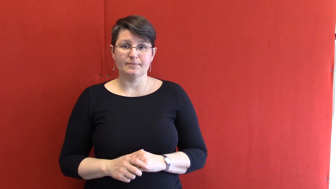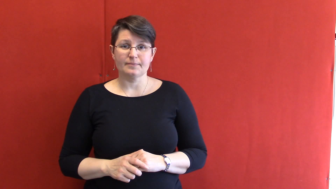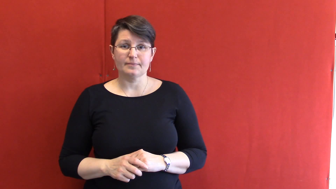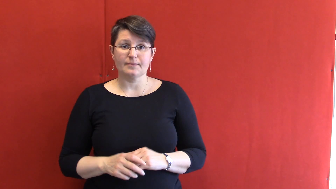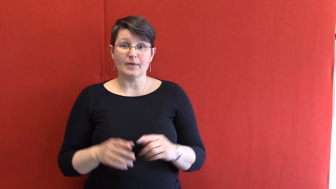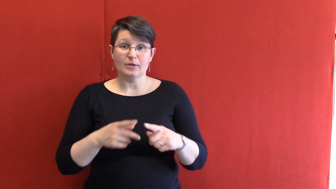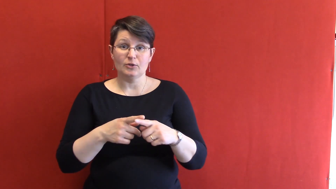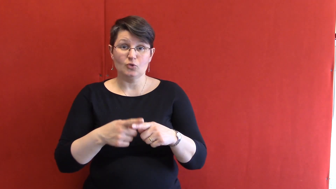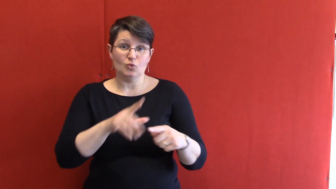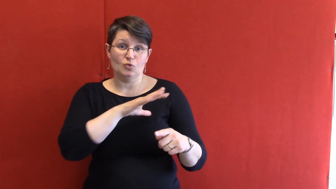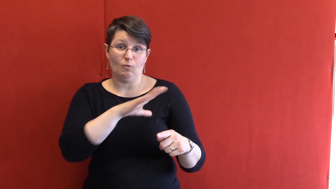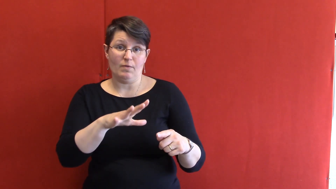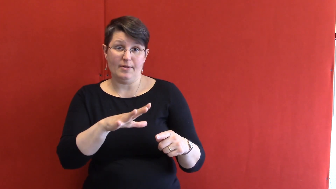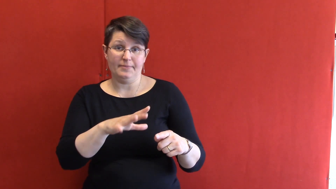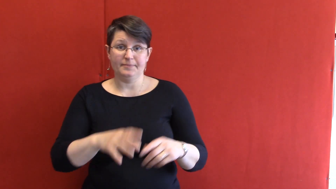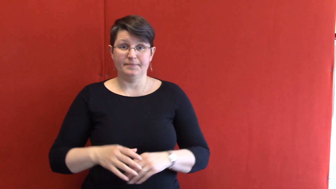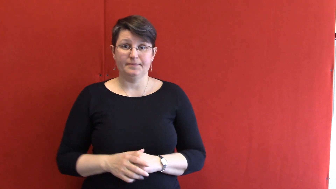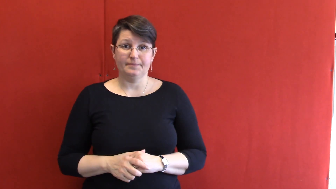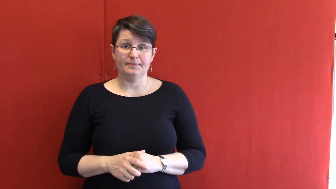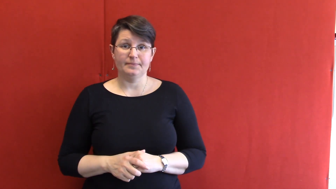Skurðstofa